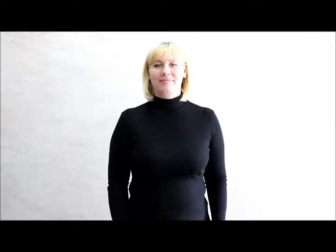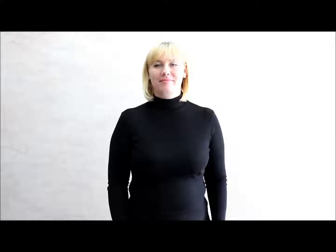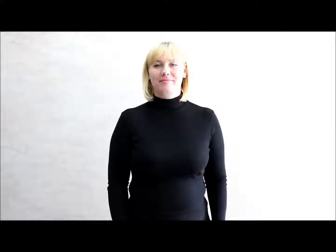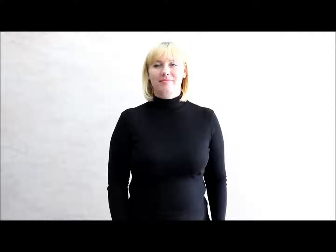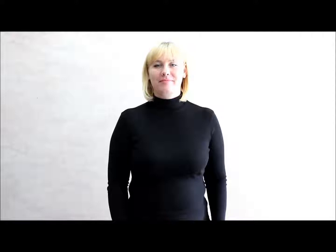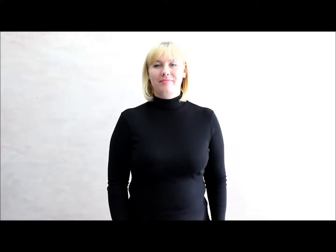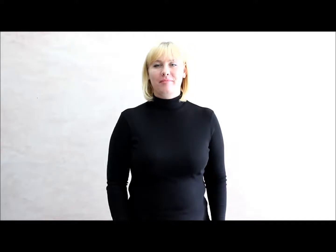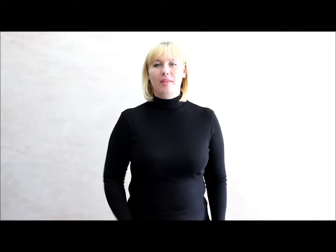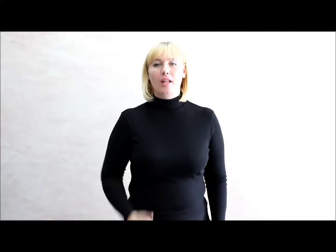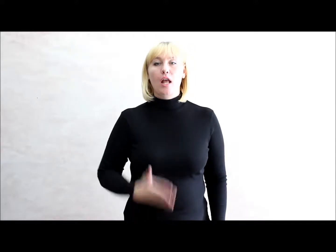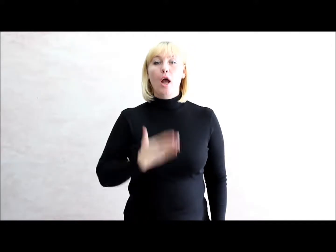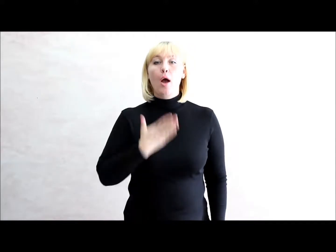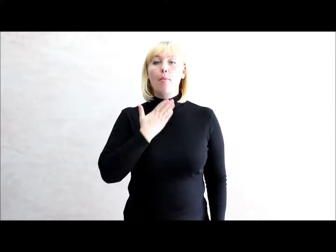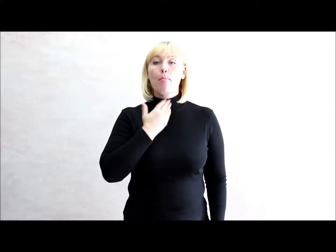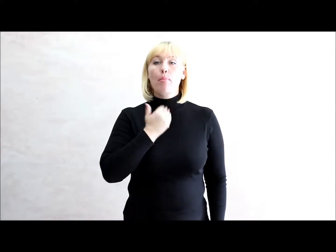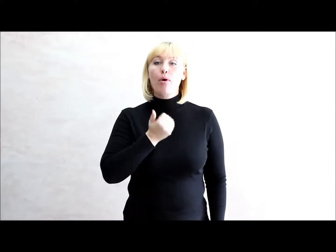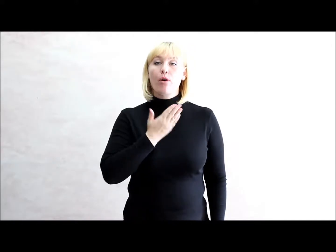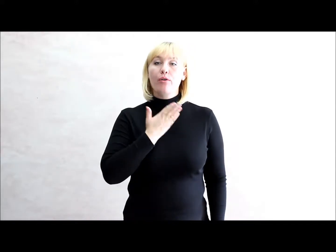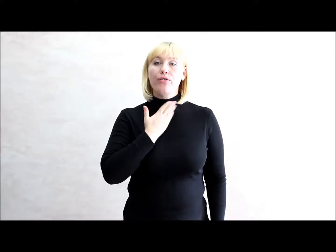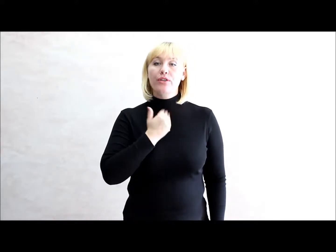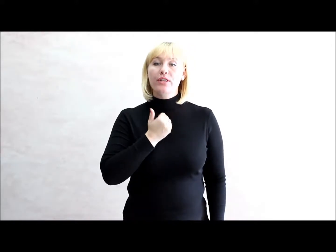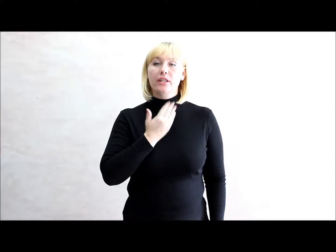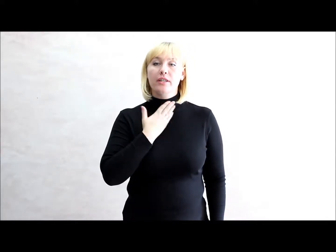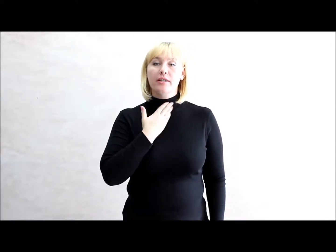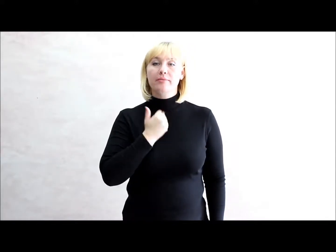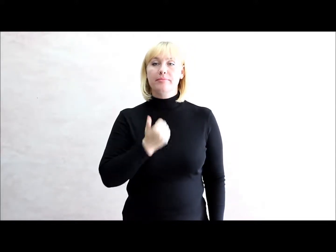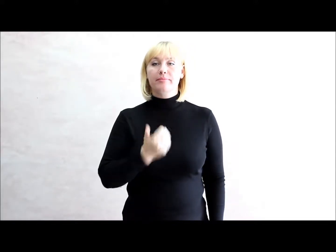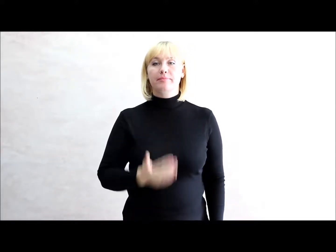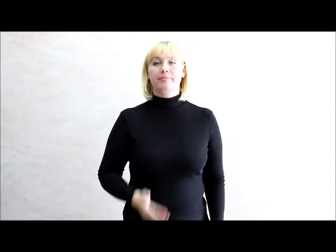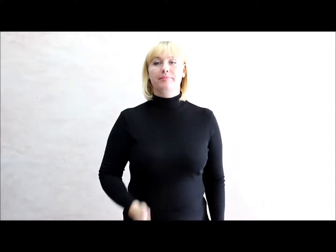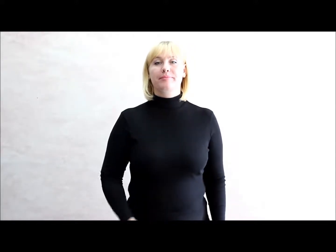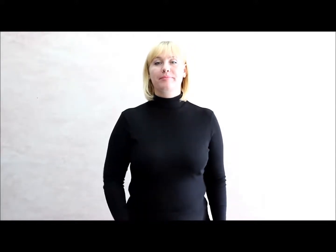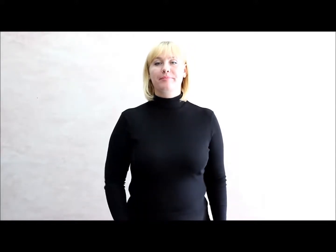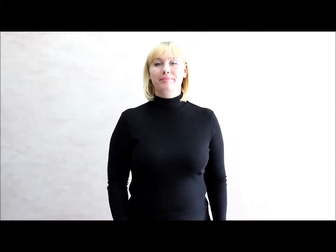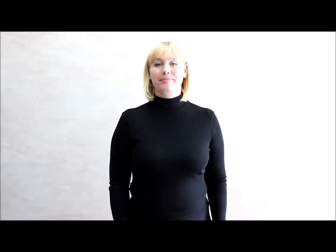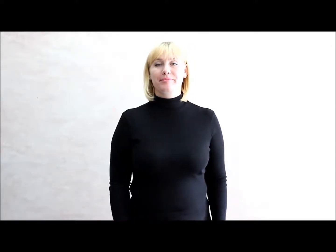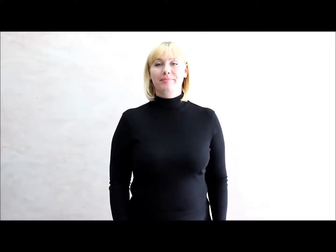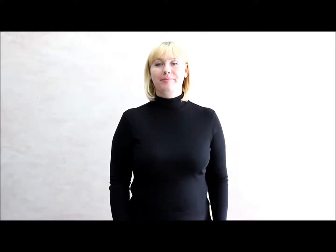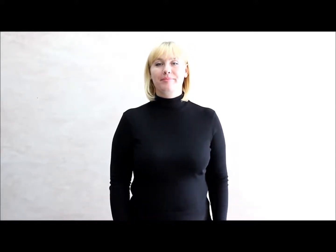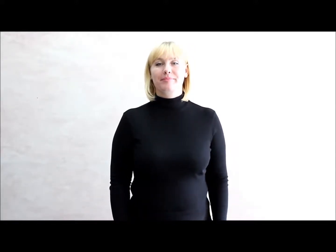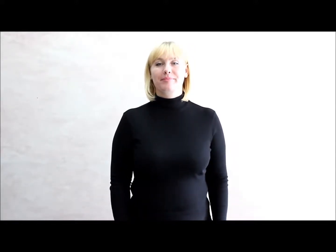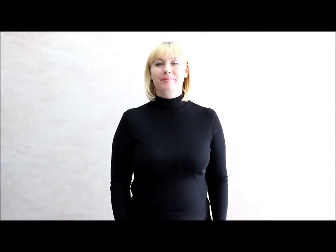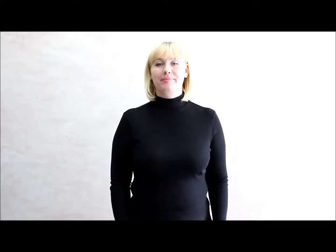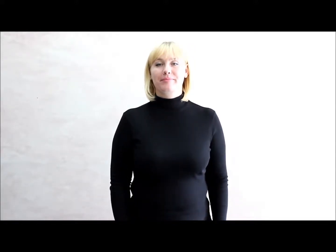Poftă